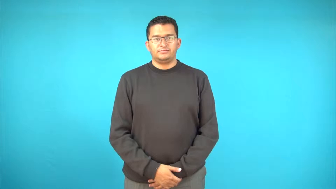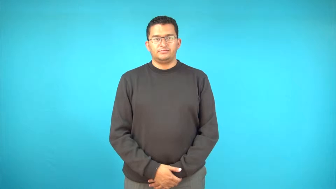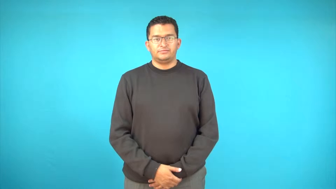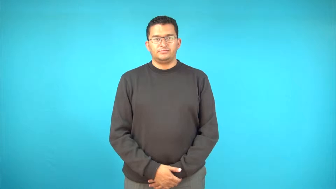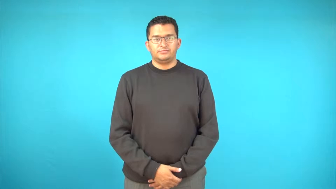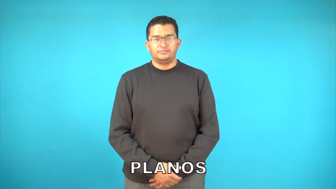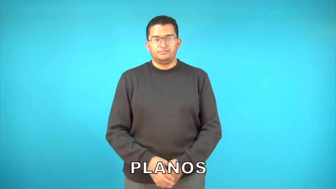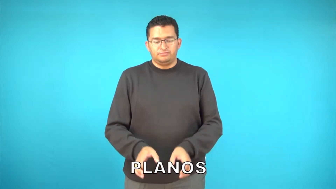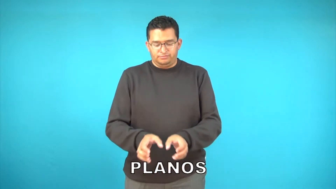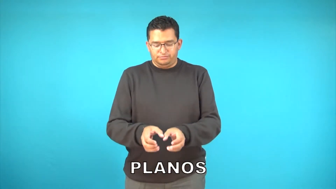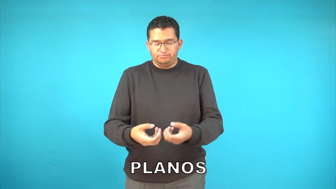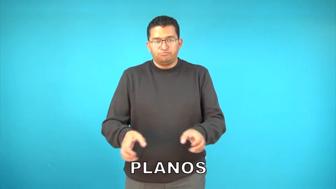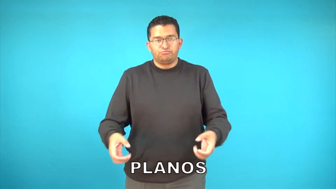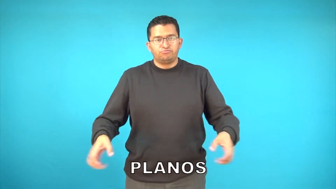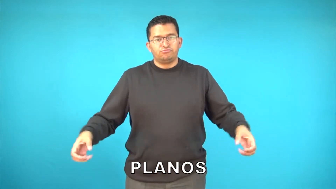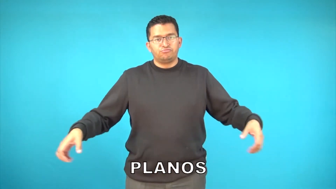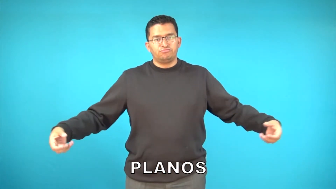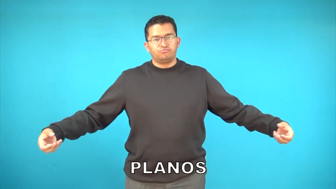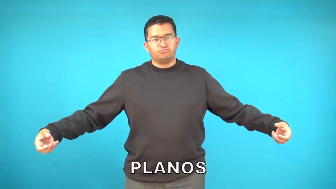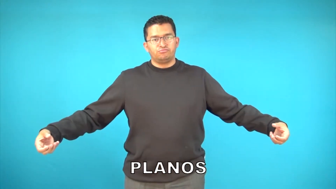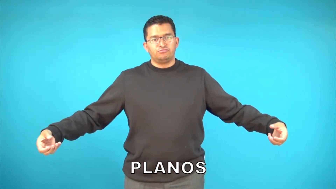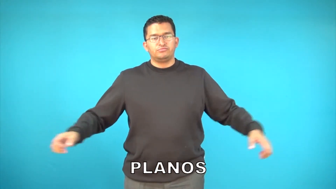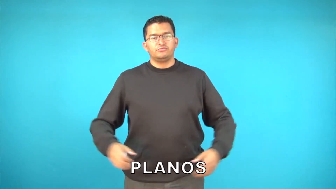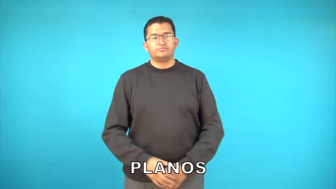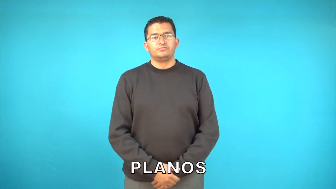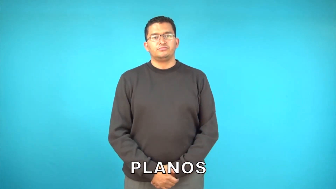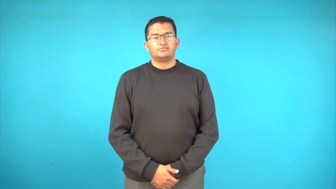PLANOS